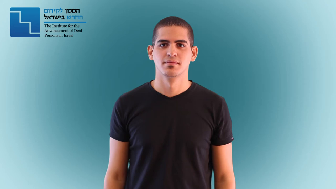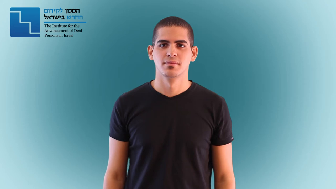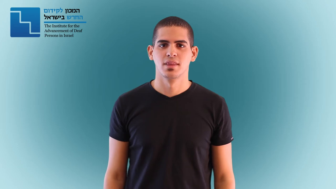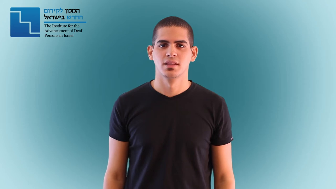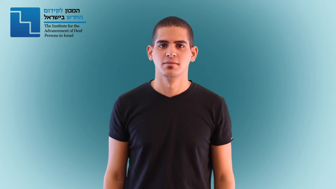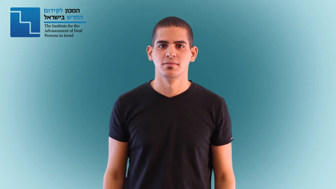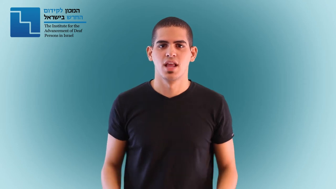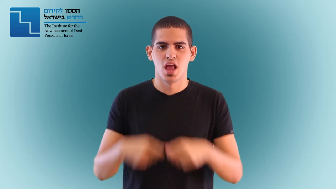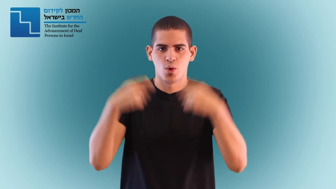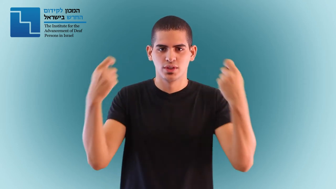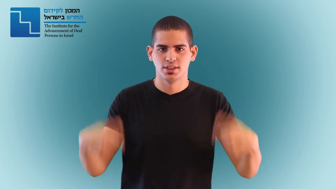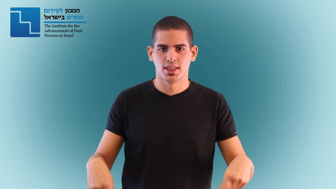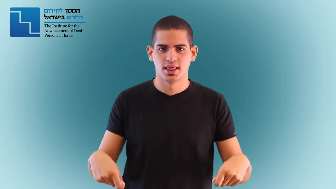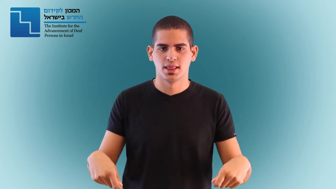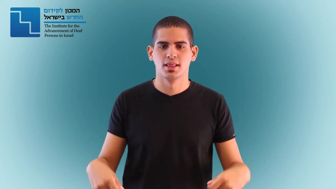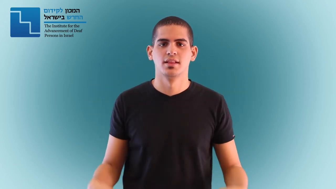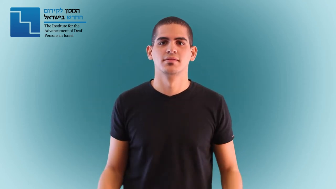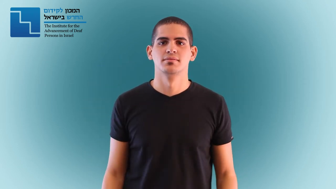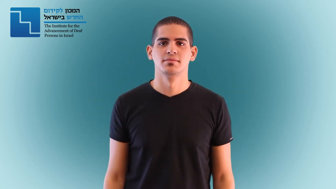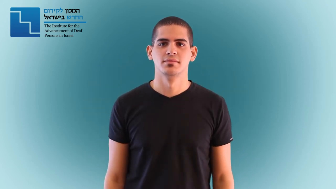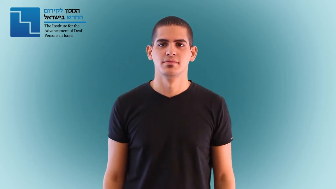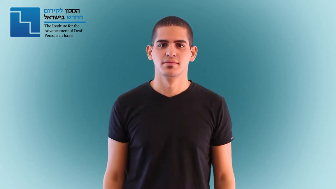אירוסין